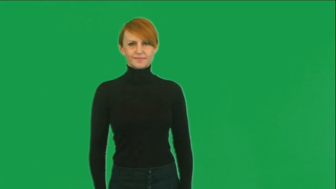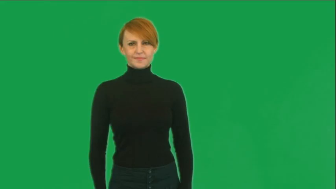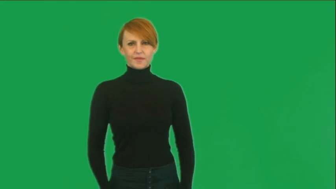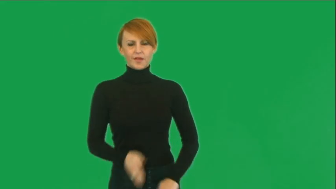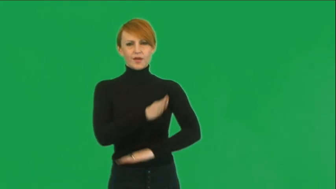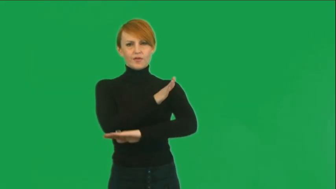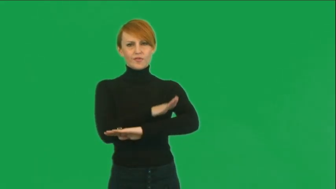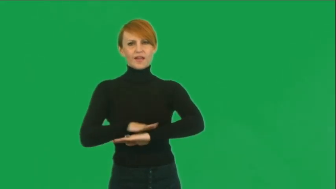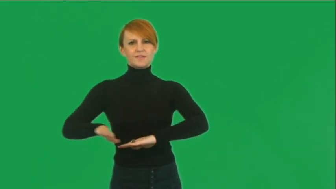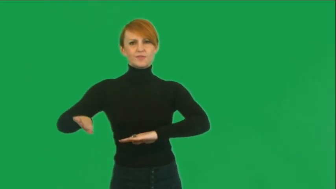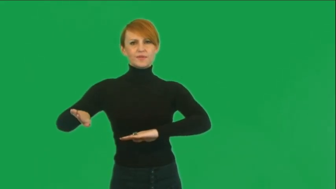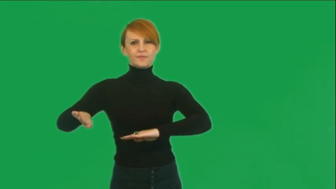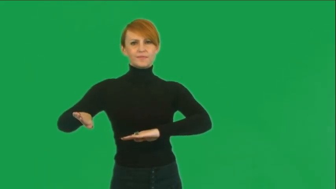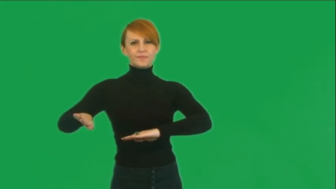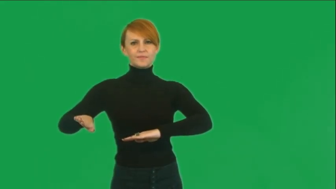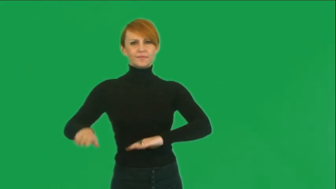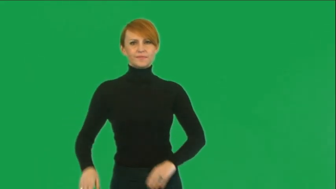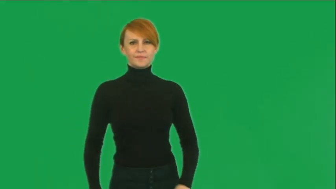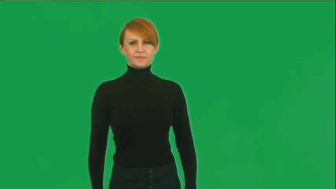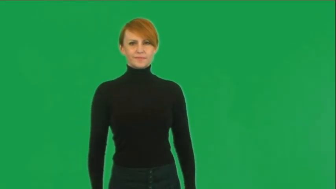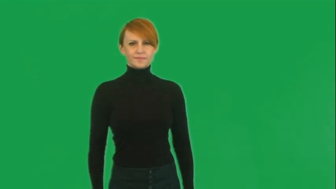wklęsły